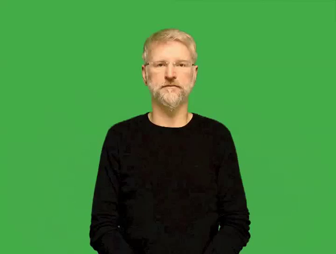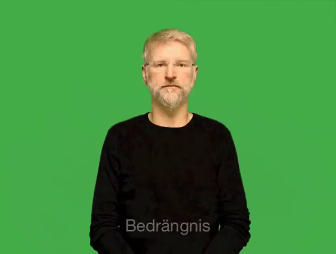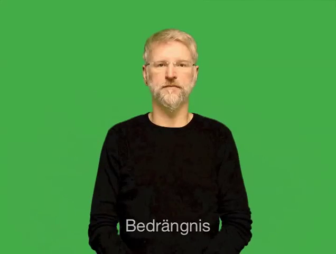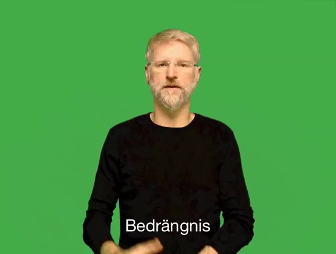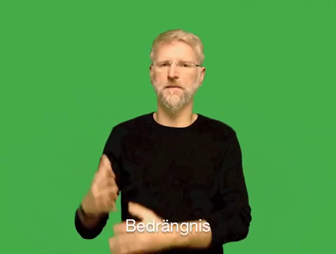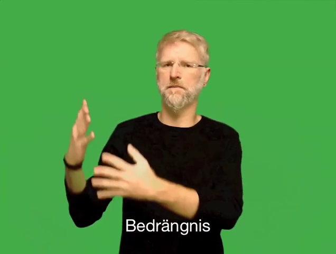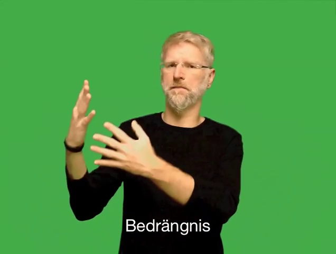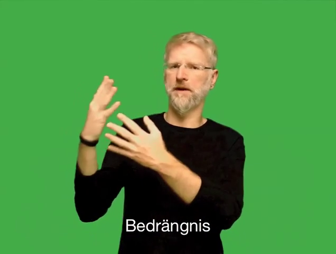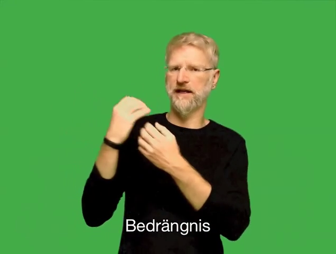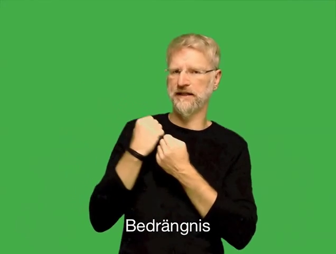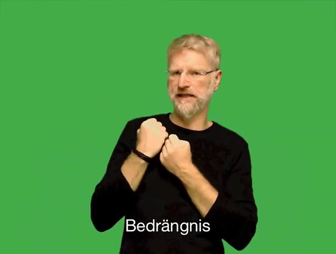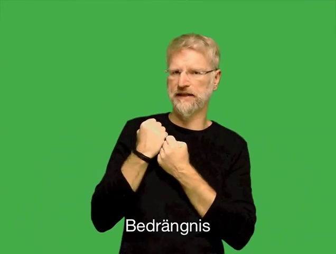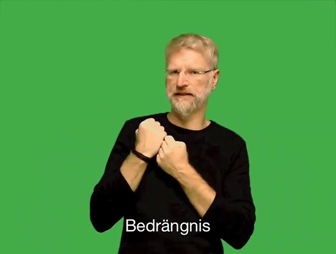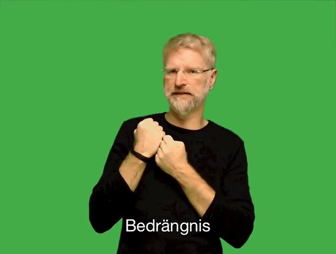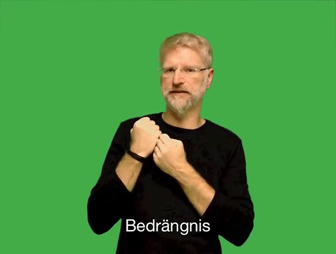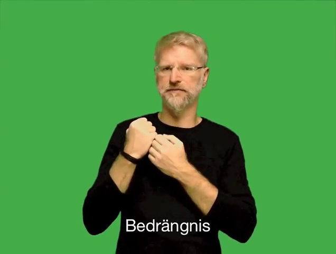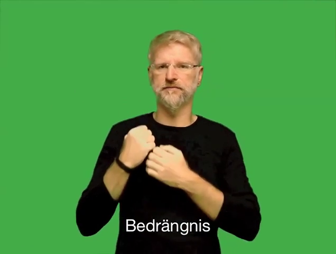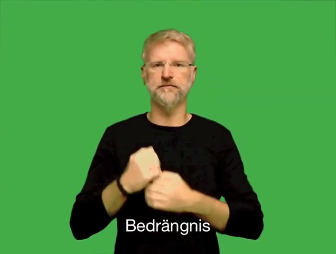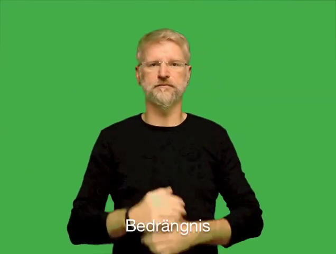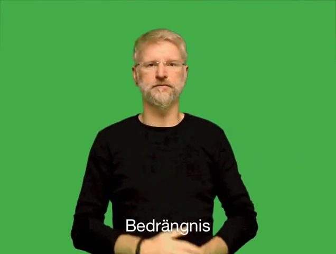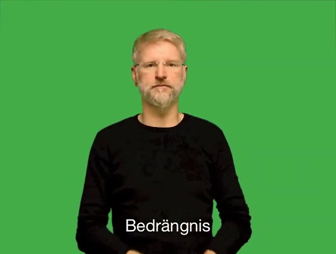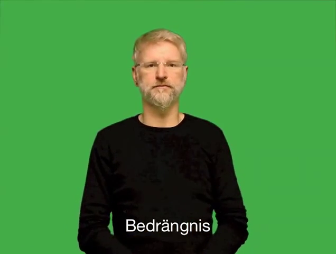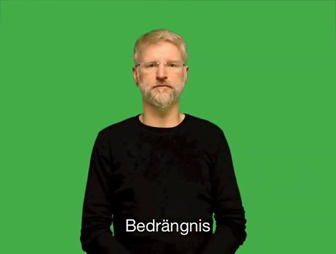Bedrängnis